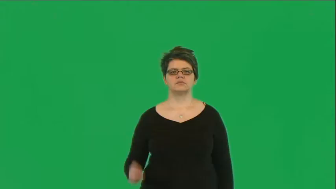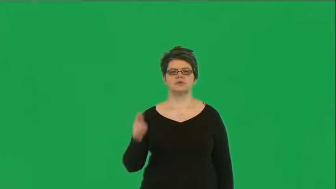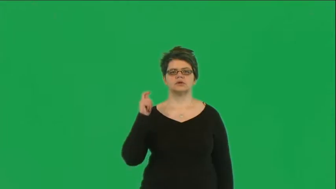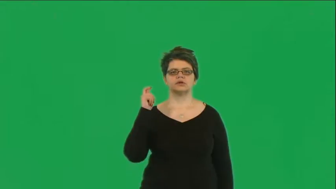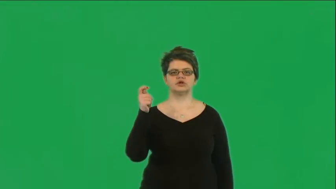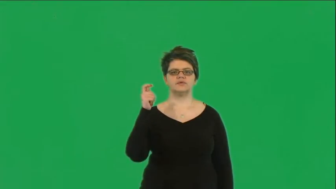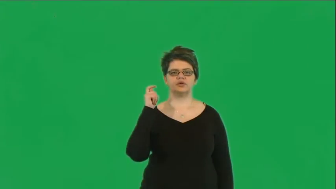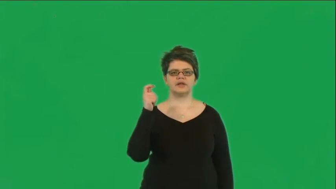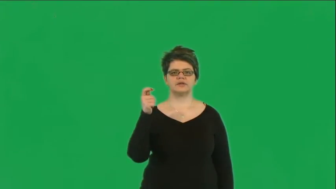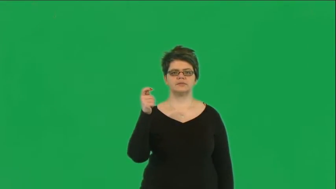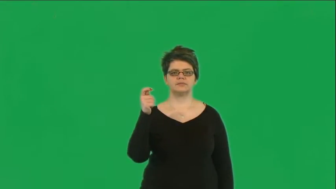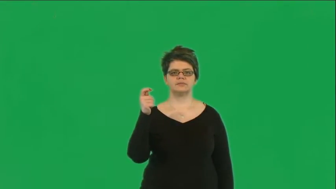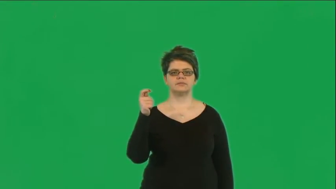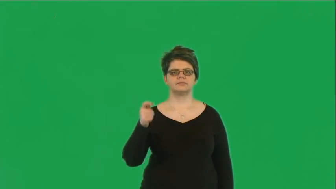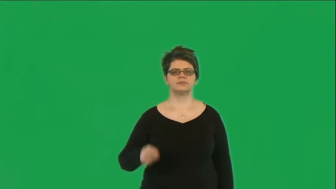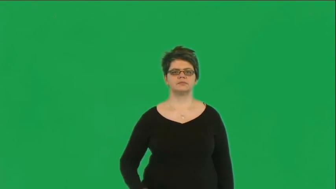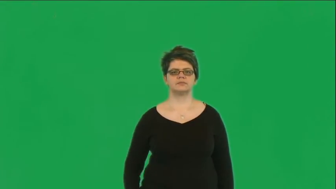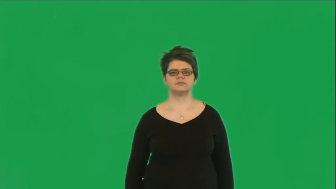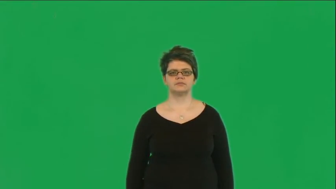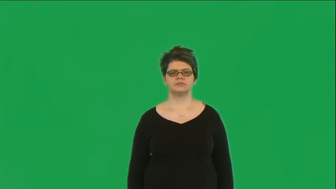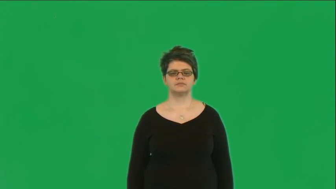dzwonek